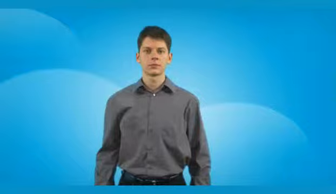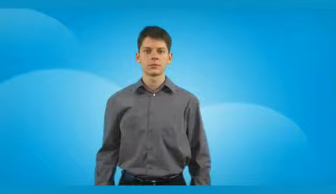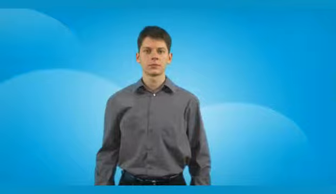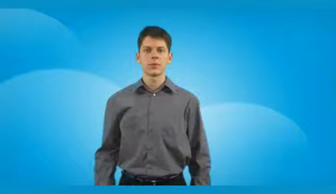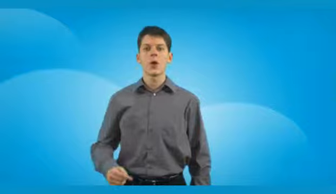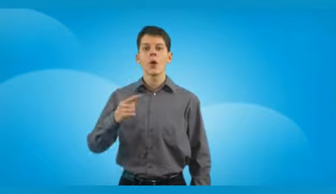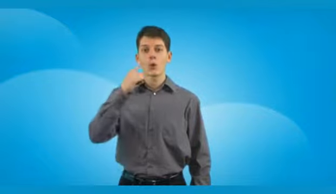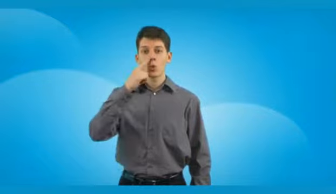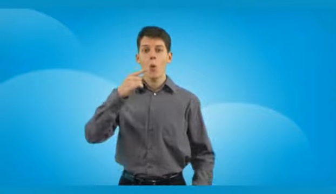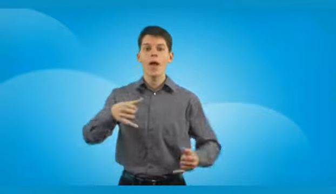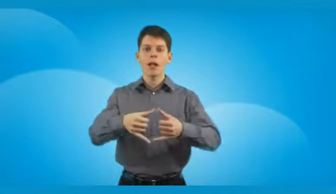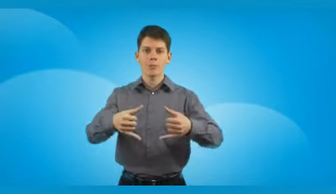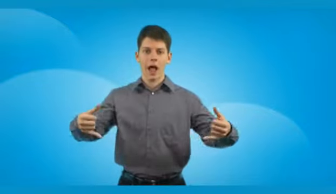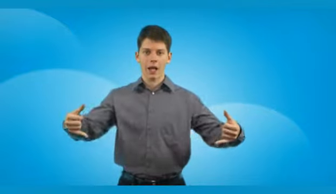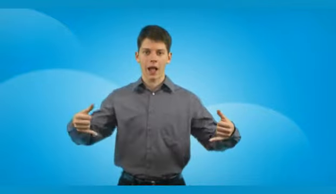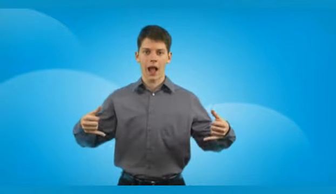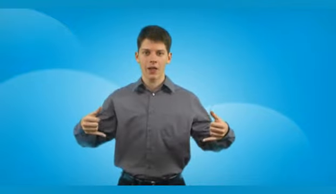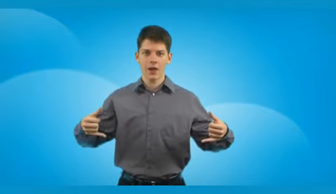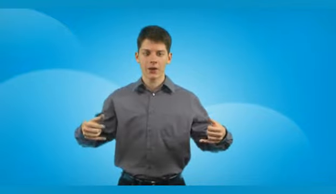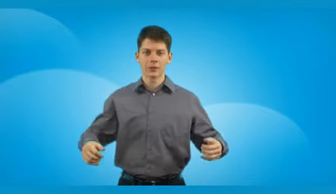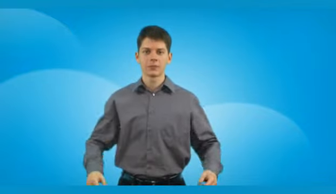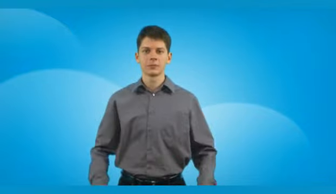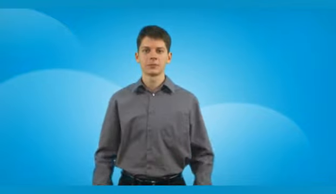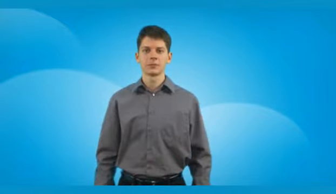Noé bárkája